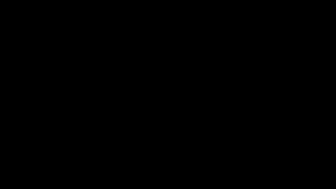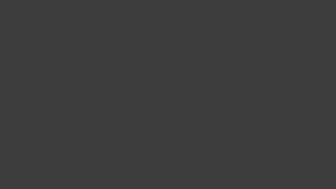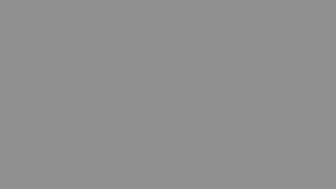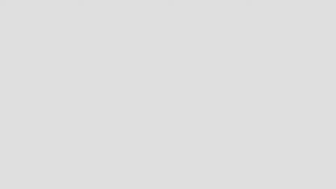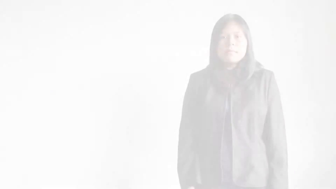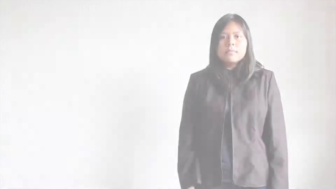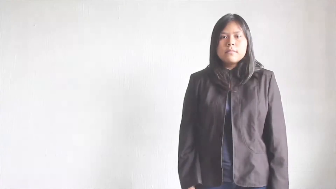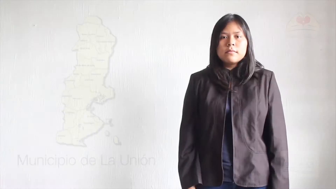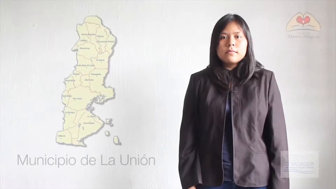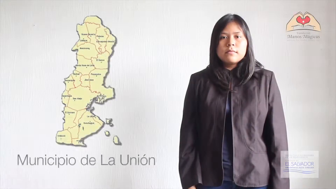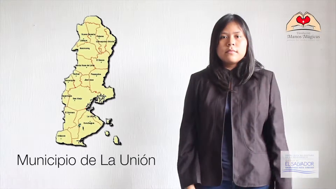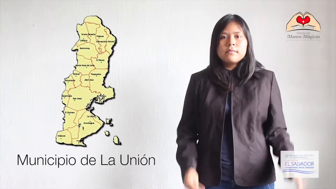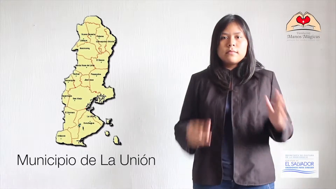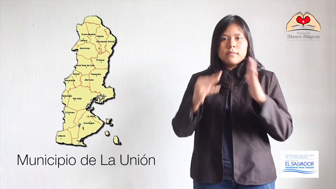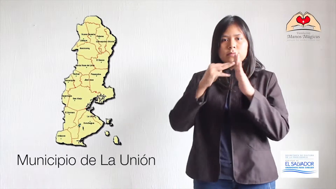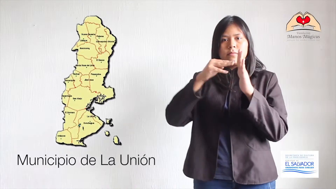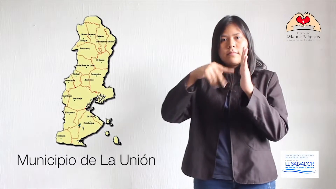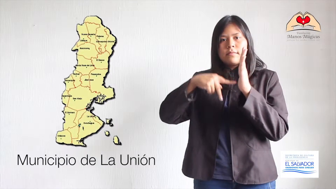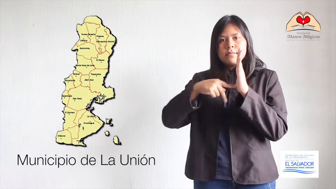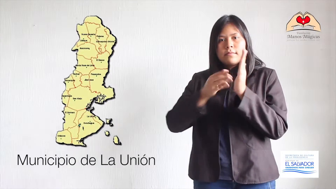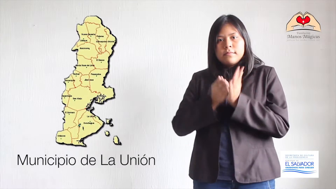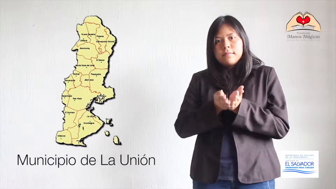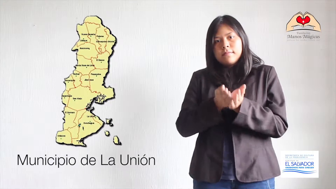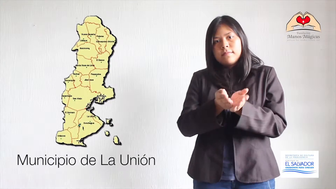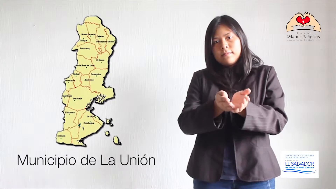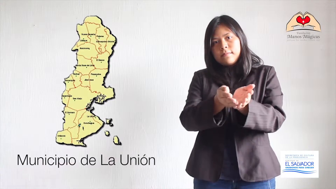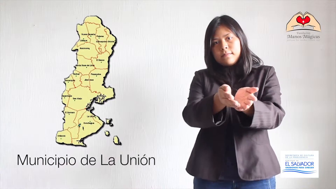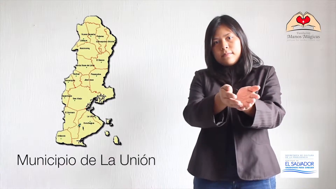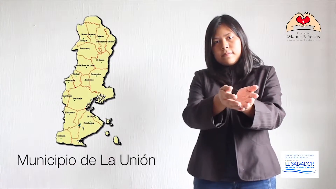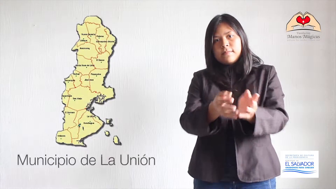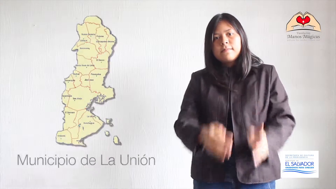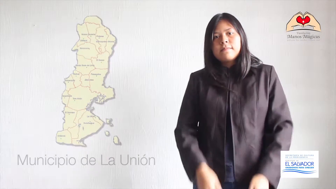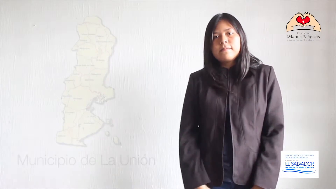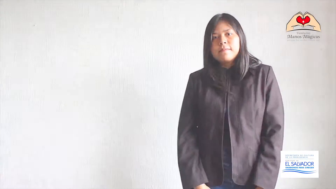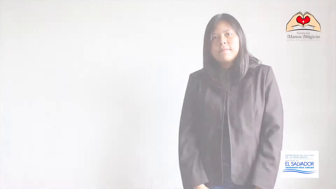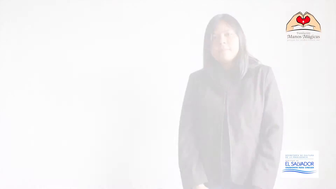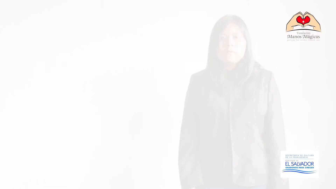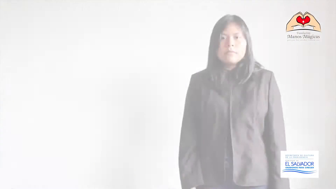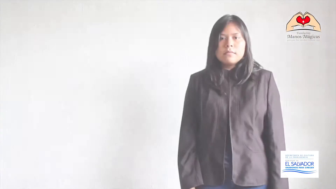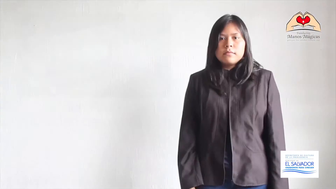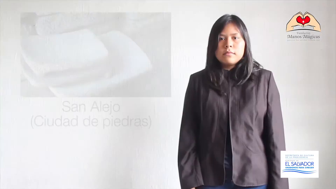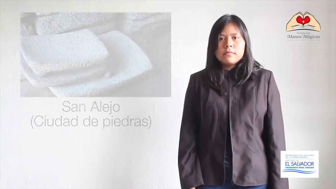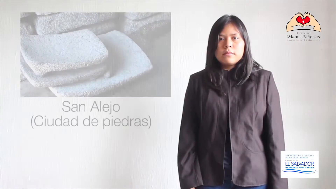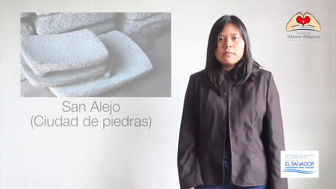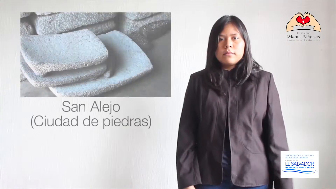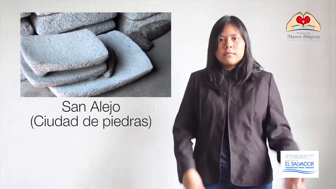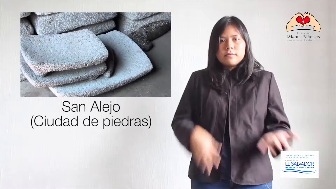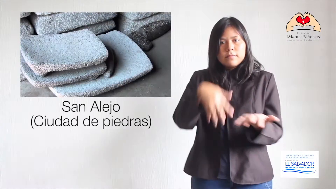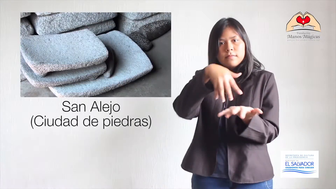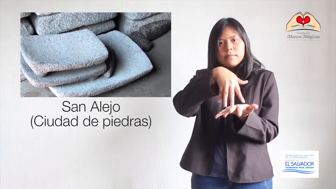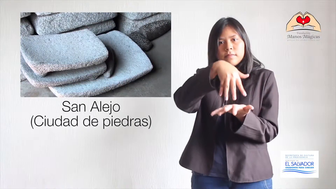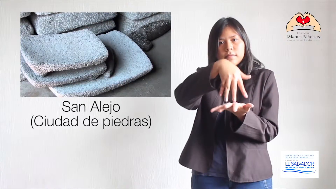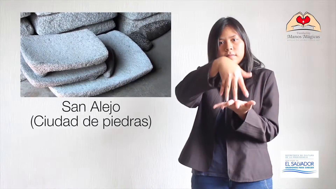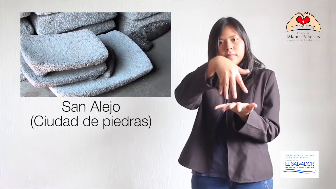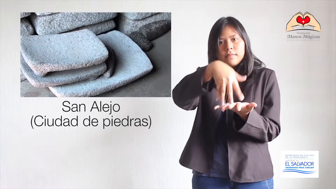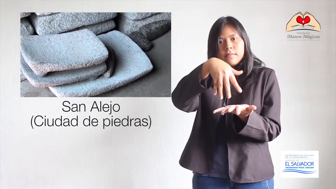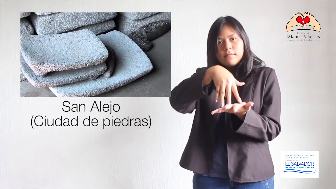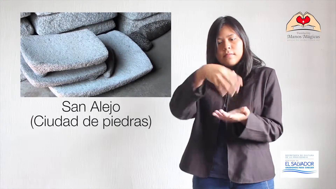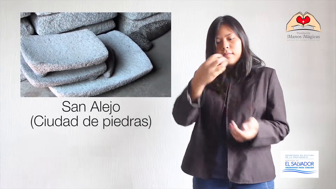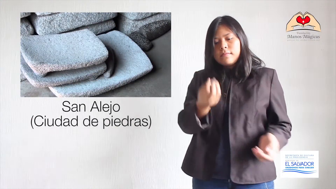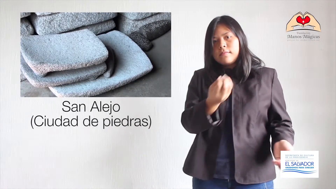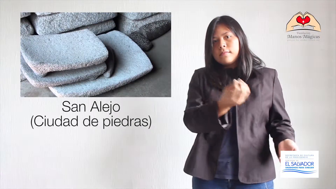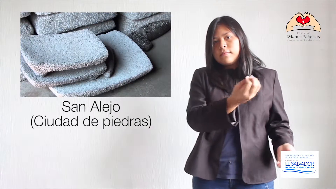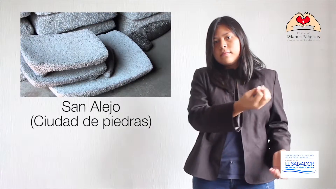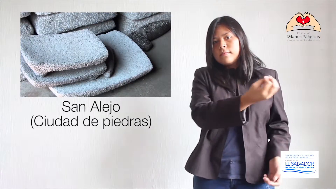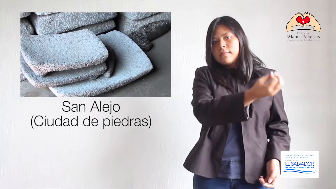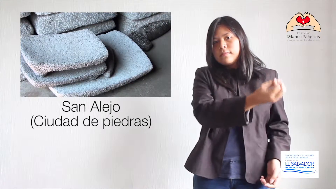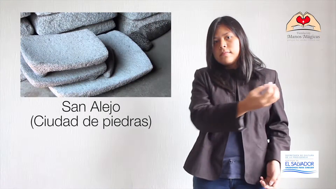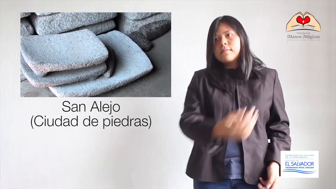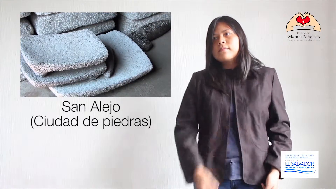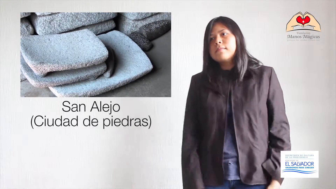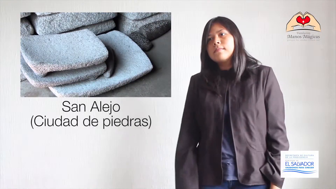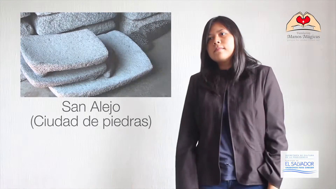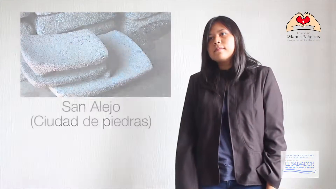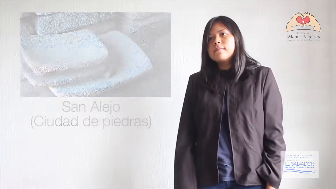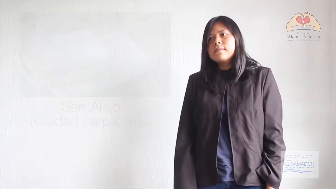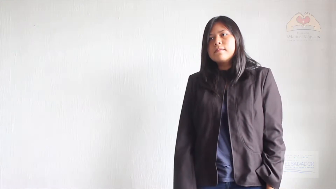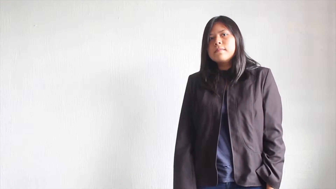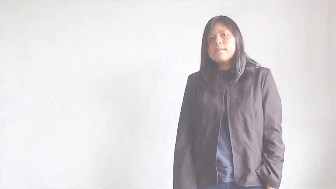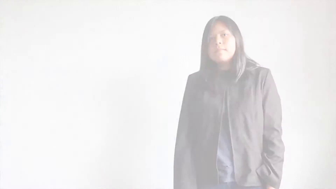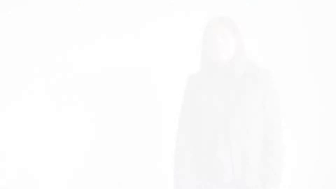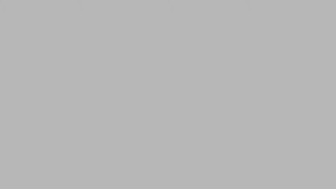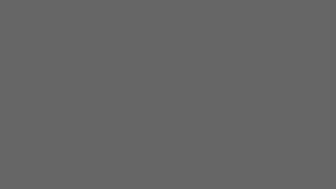San Alejo